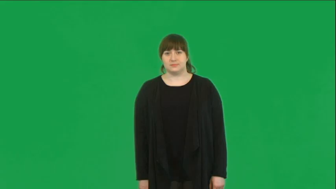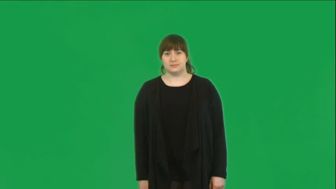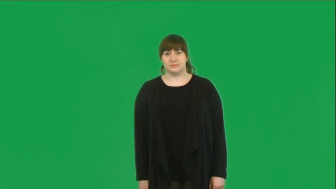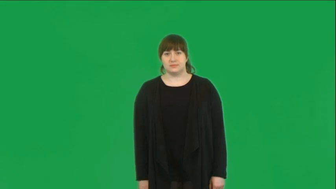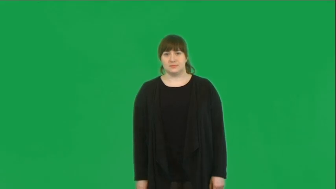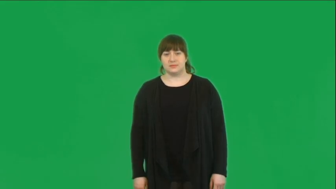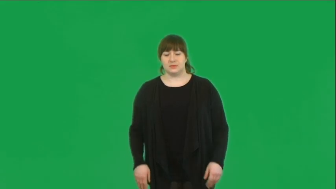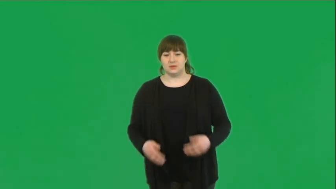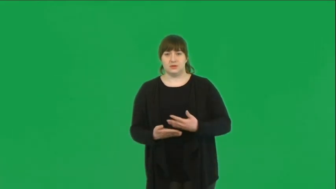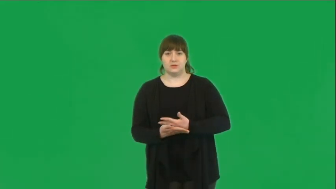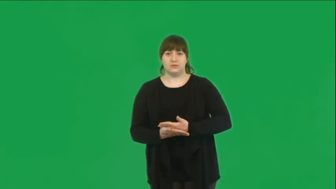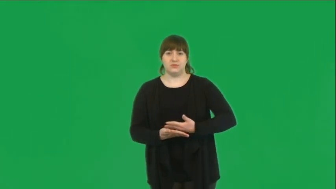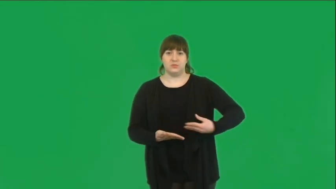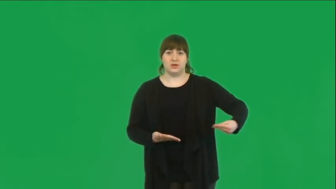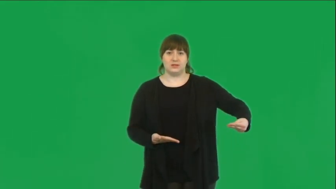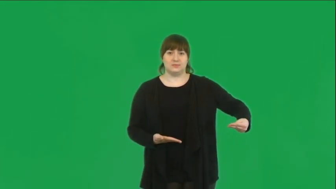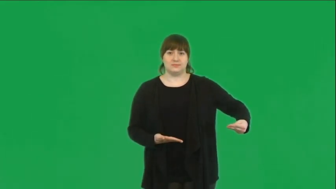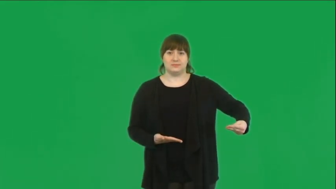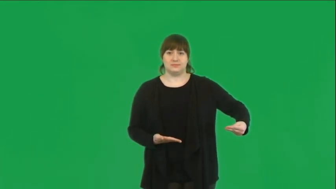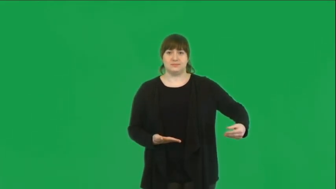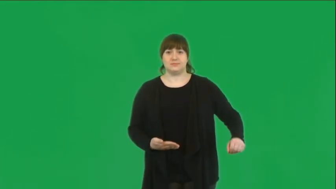wypłata